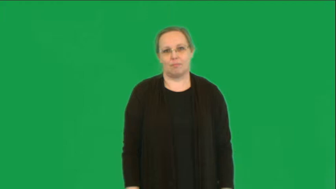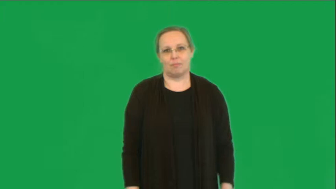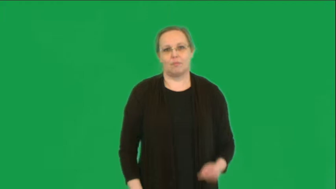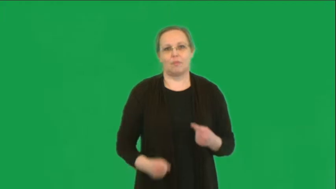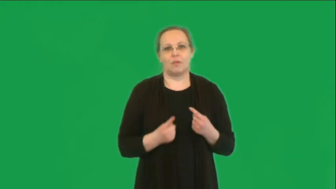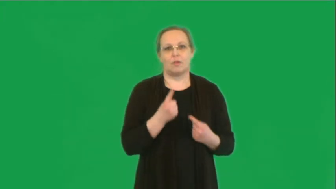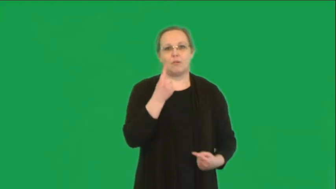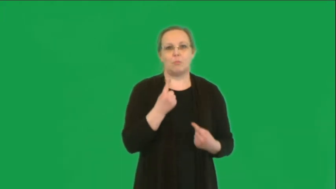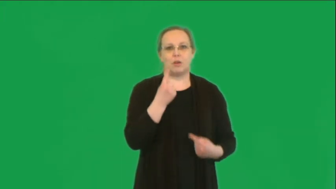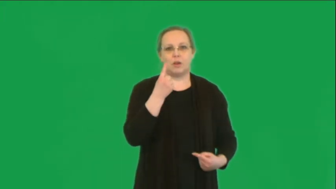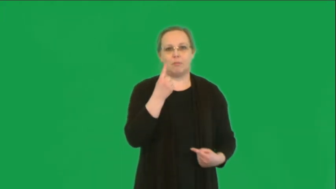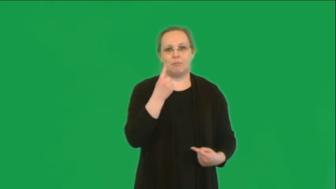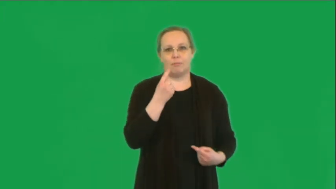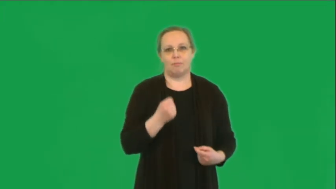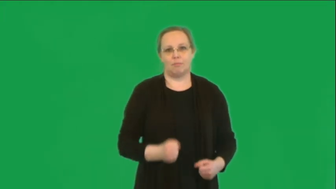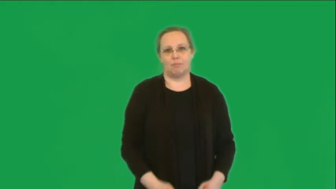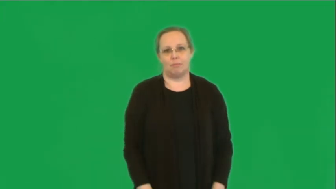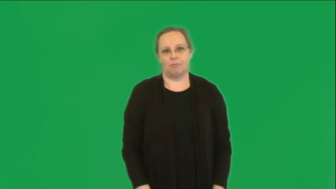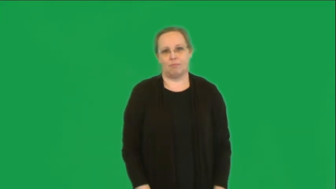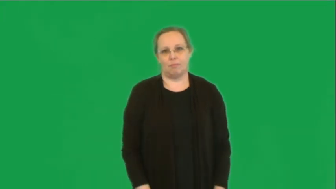fabryka